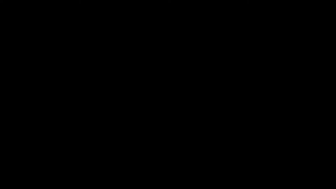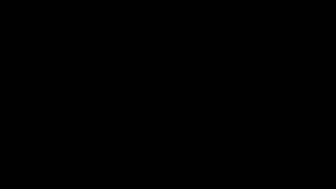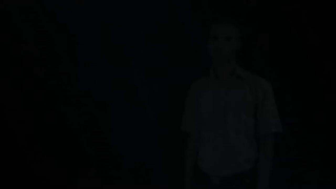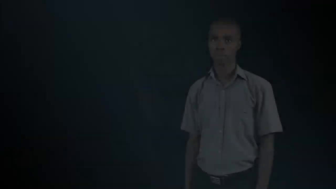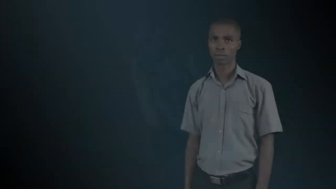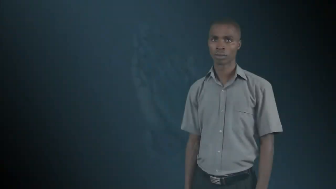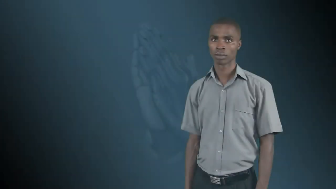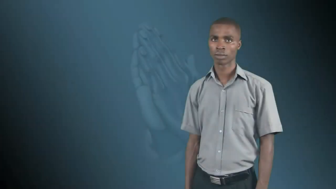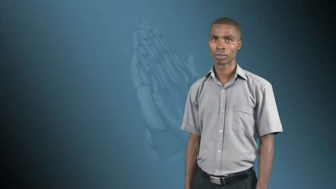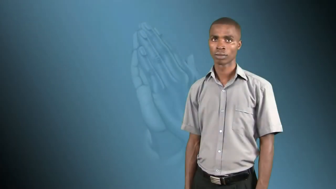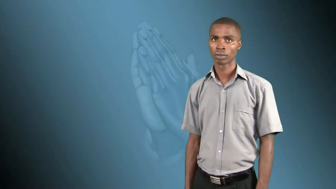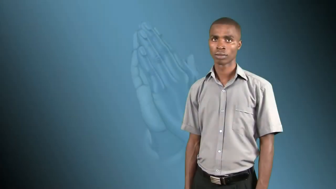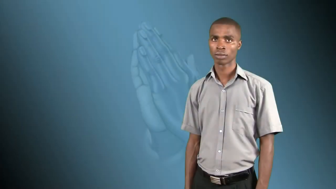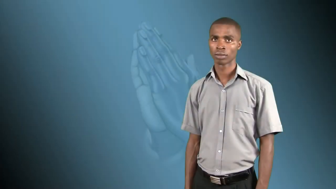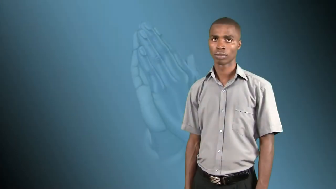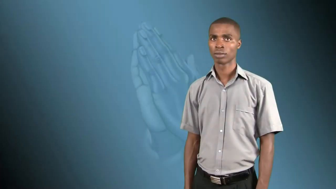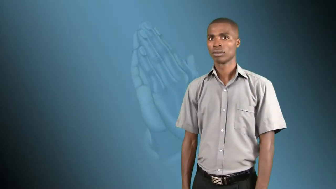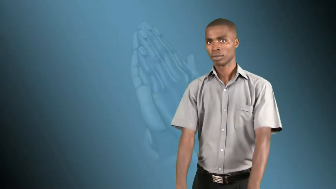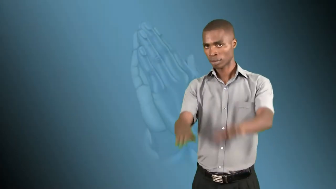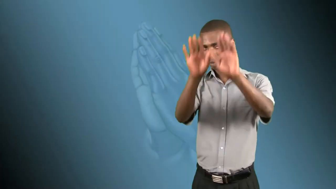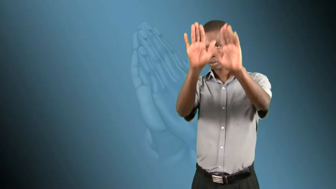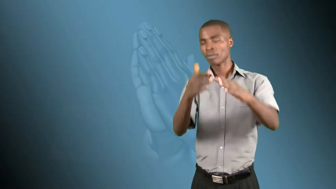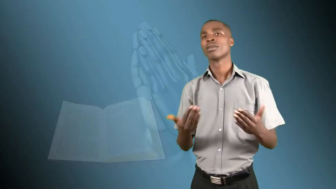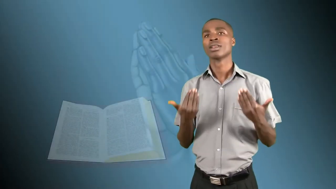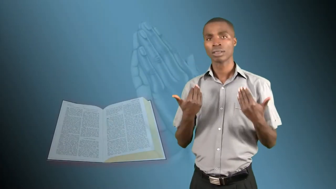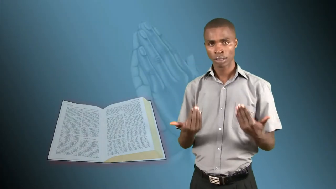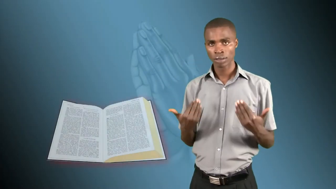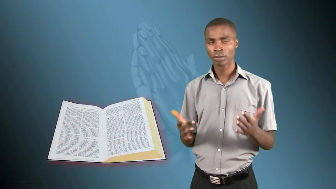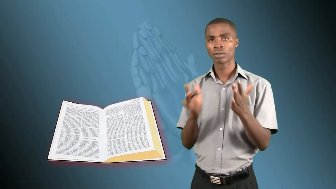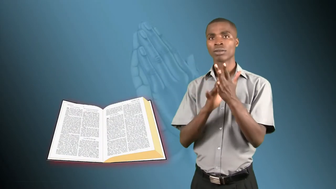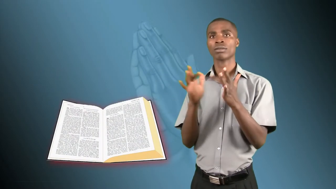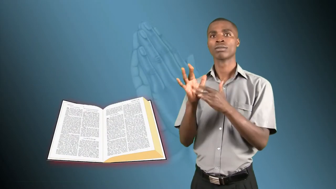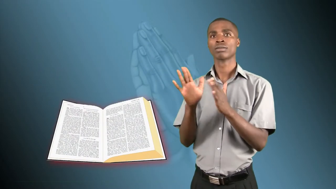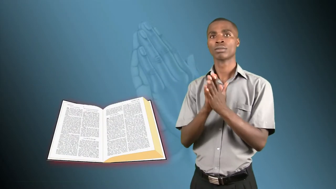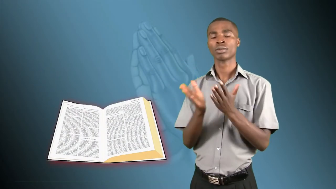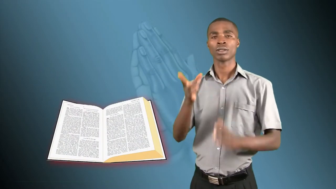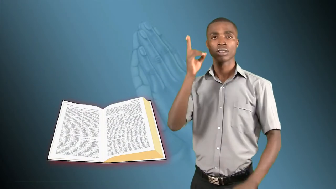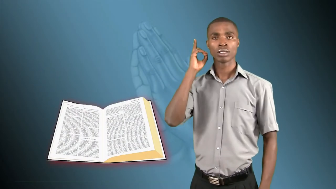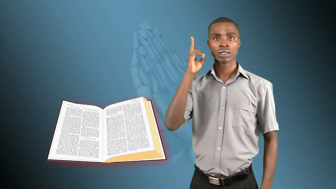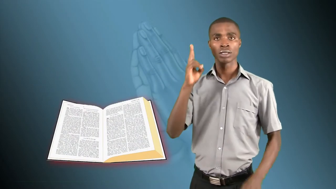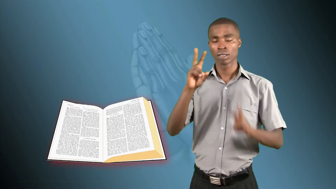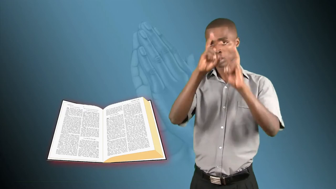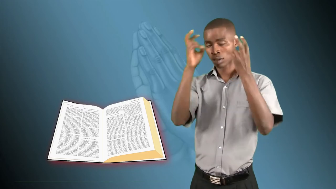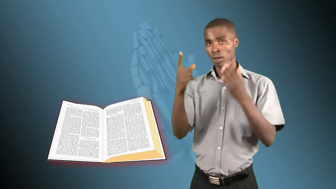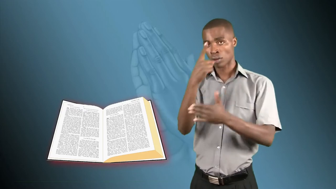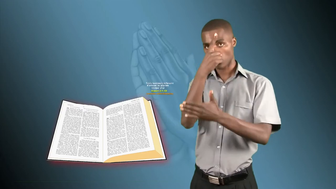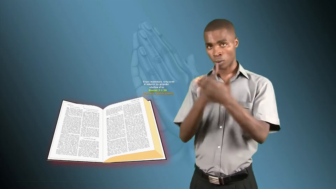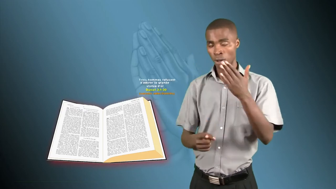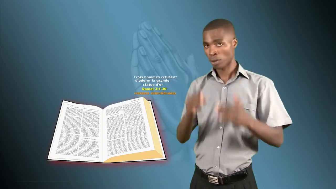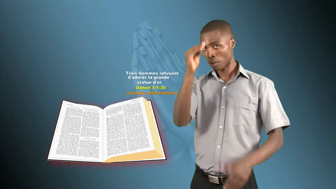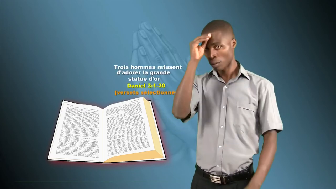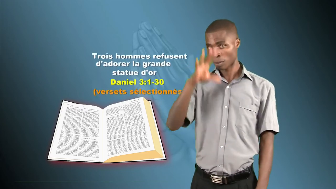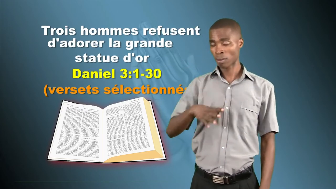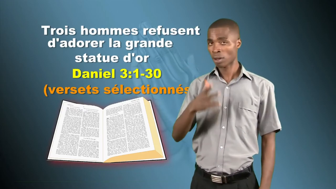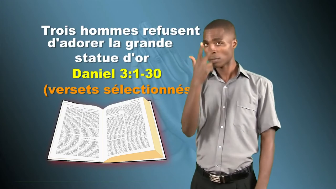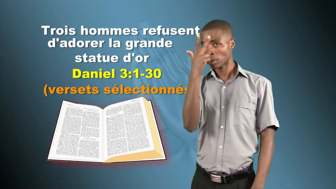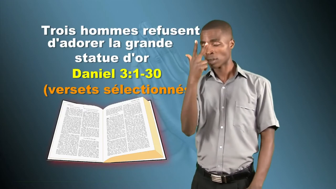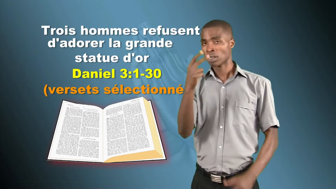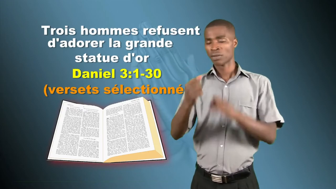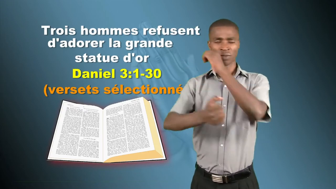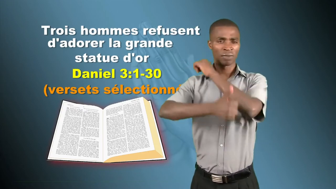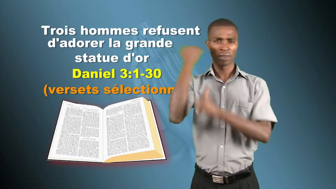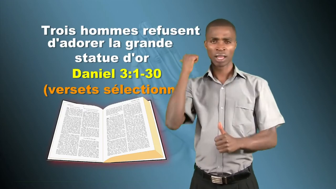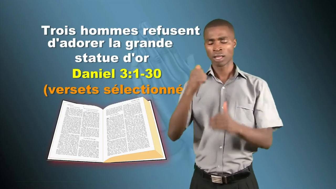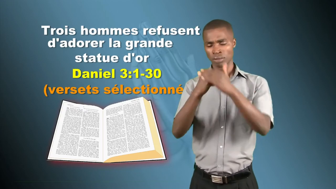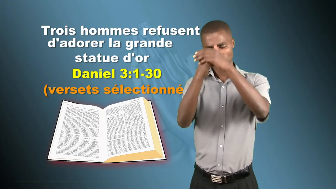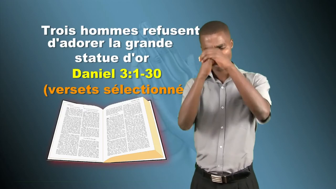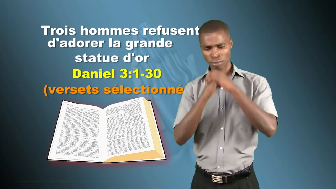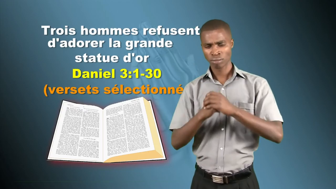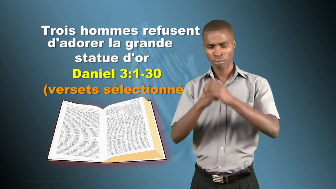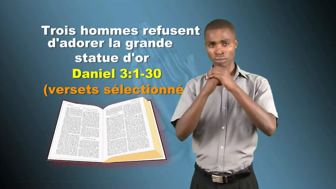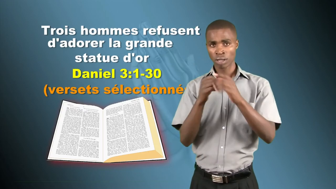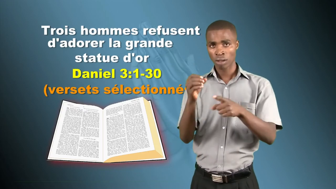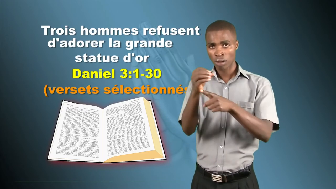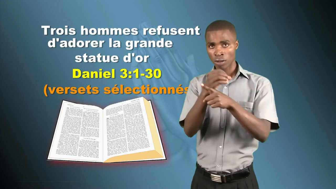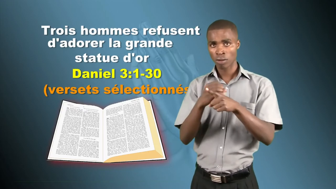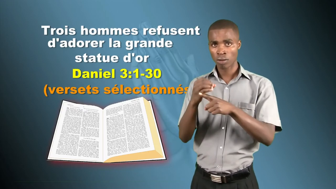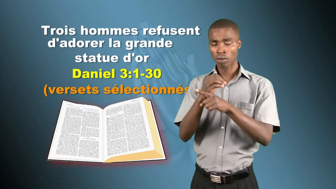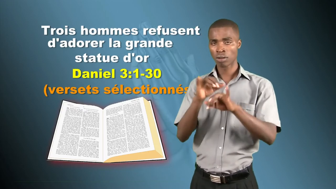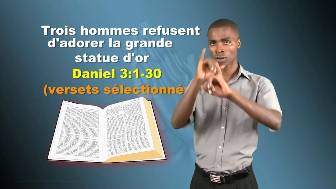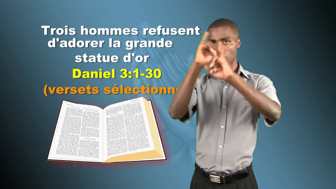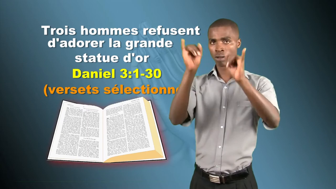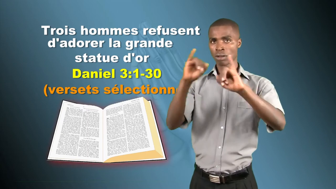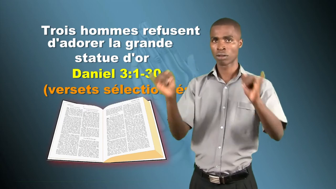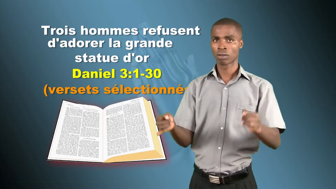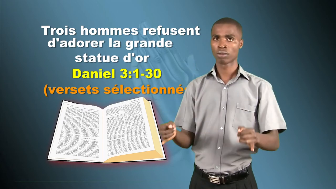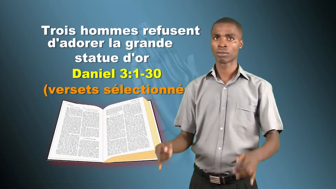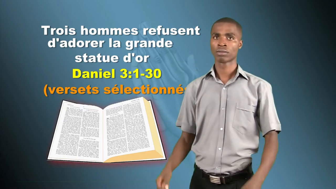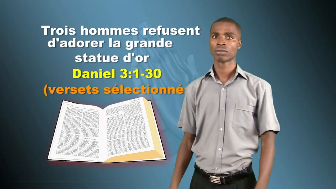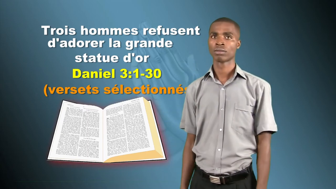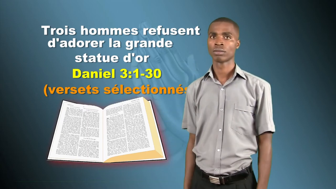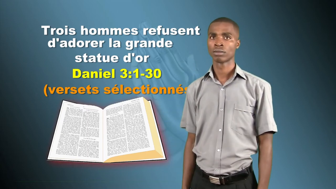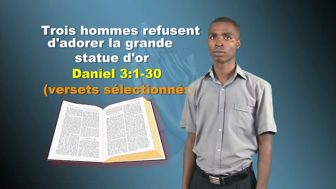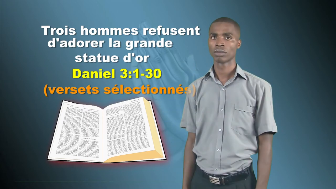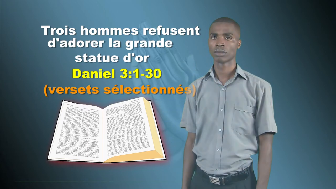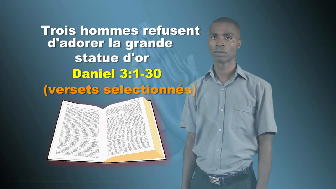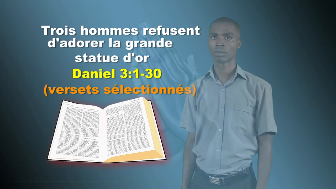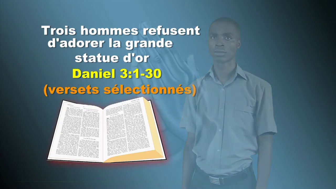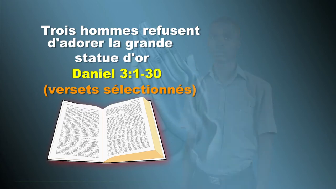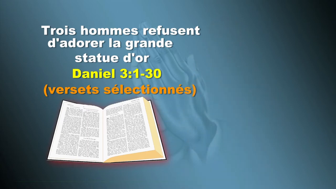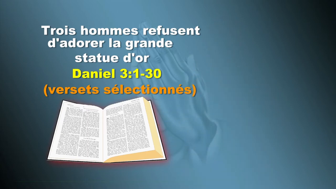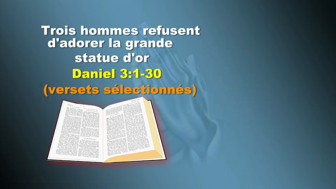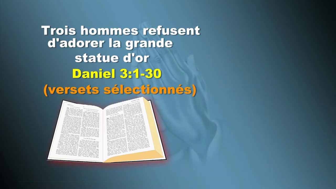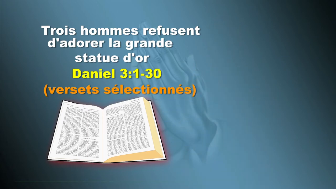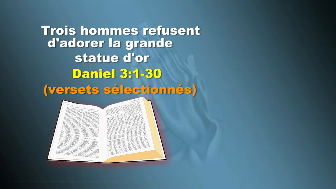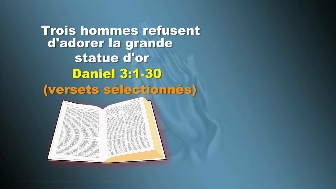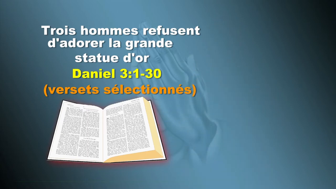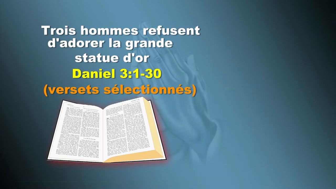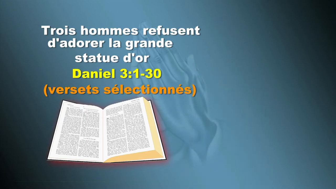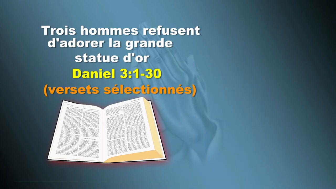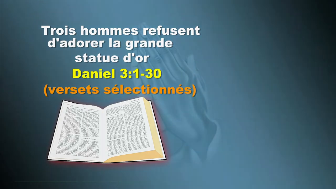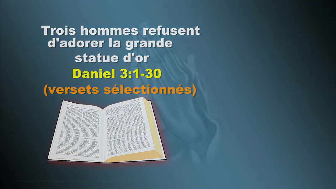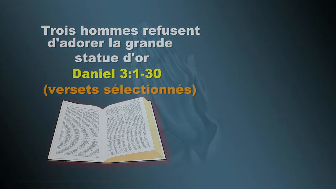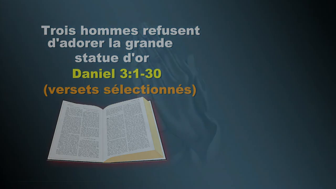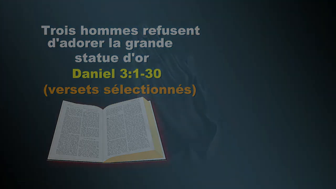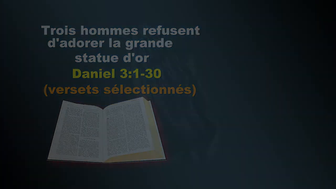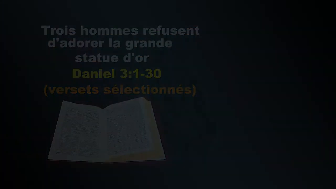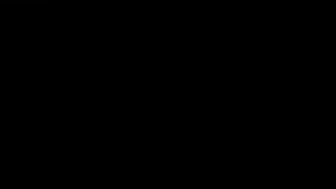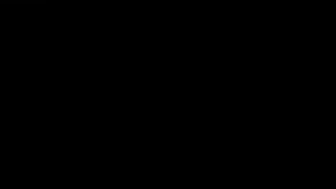Trois hommes refusent d'adorer la grande statue d'or